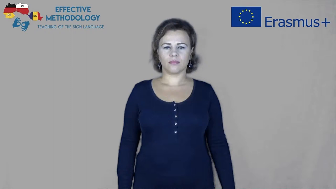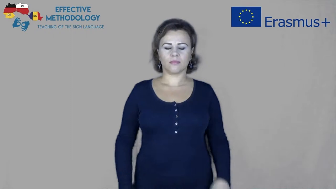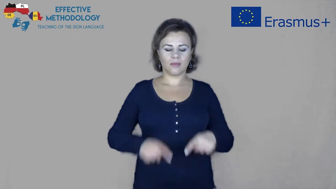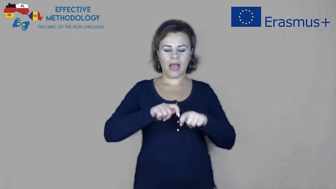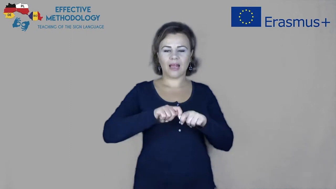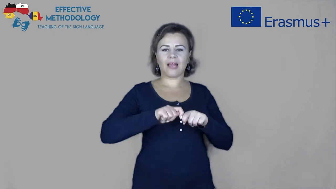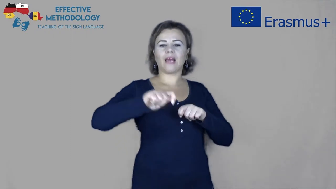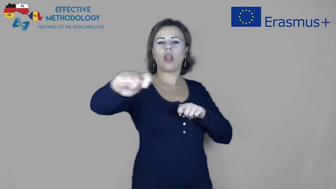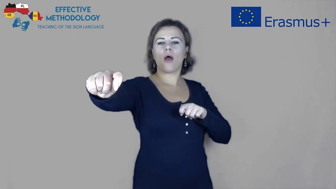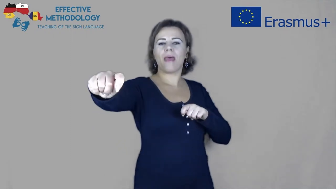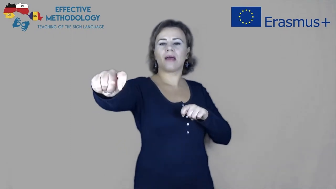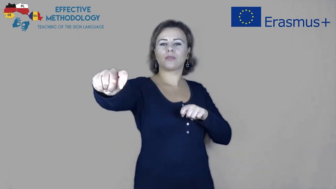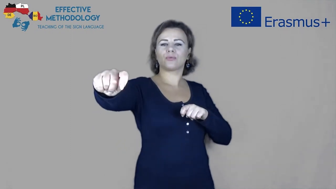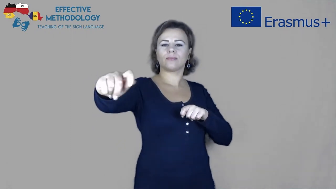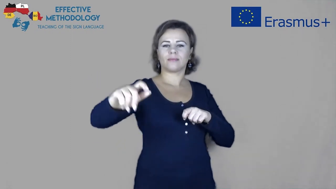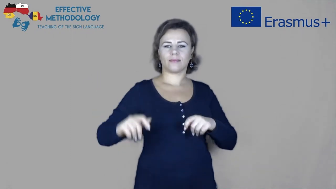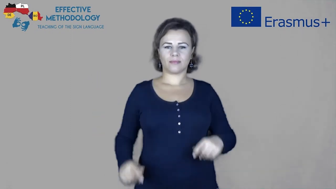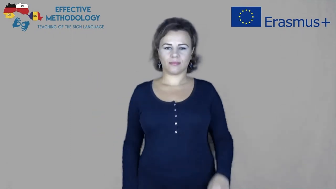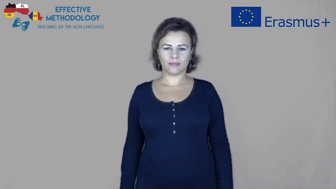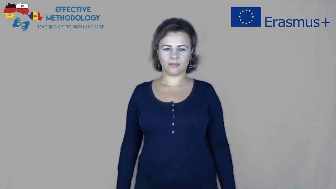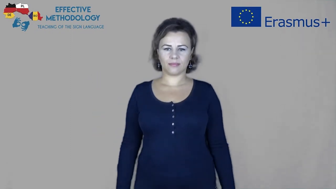Kilometru